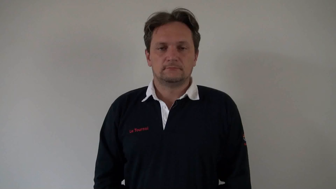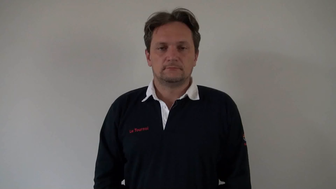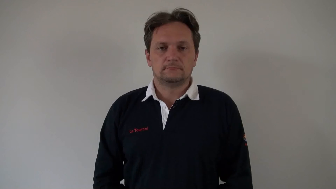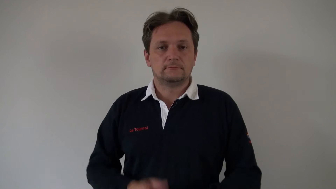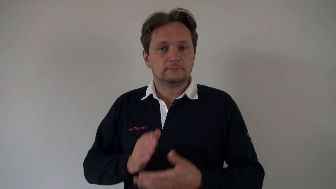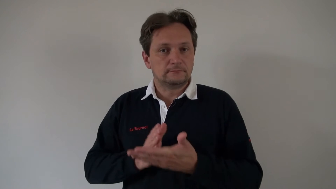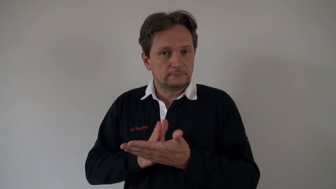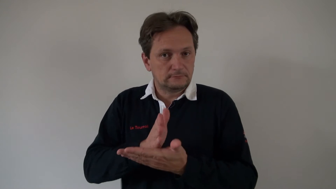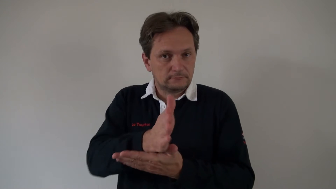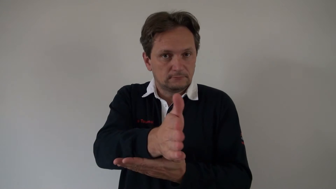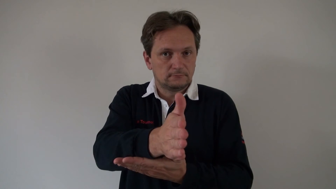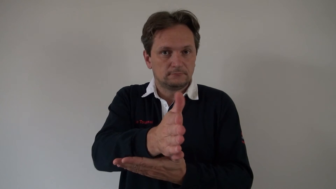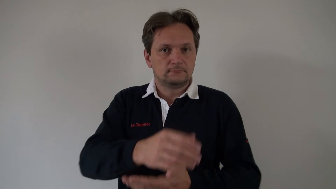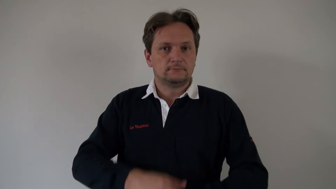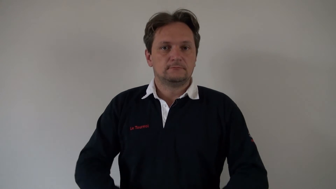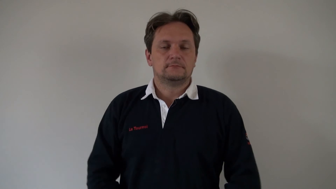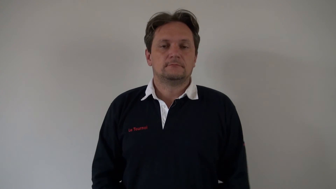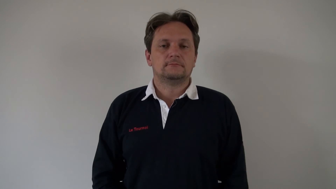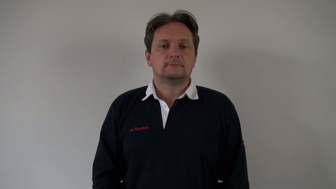Traverser